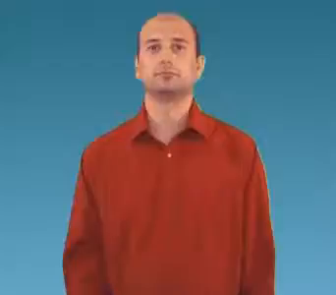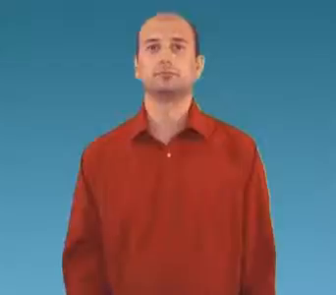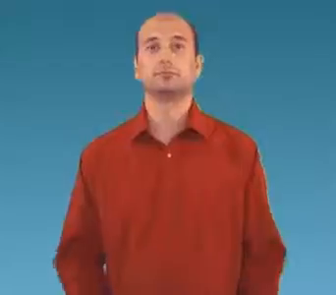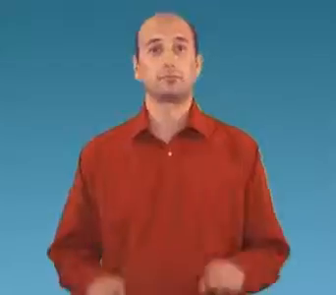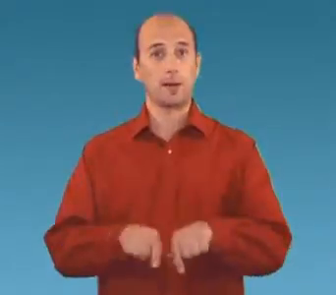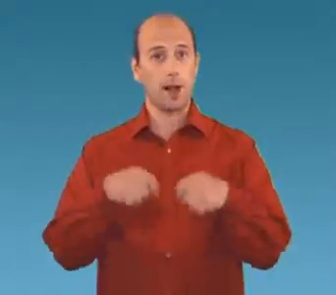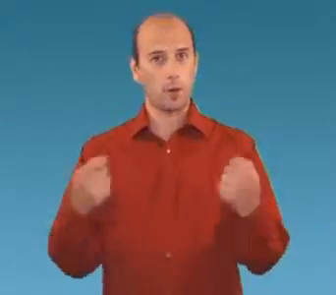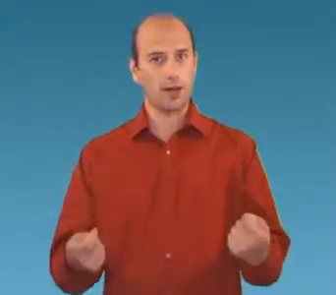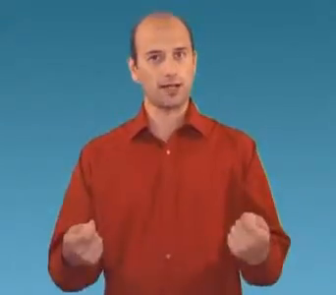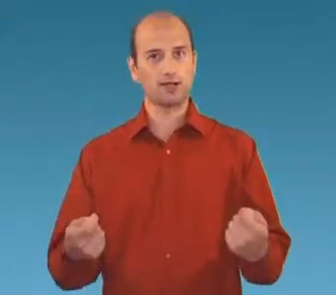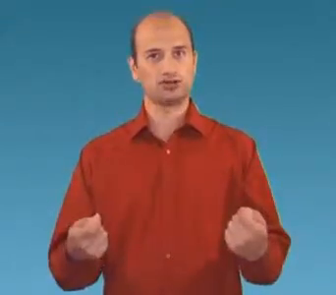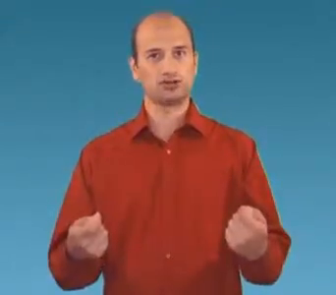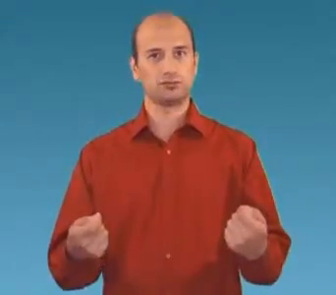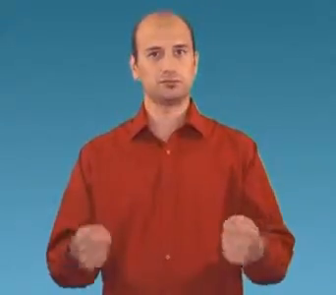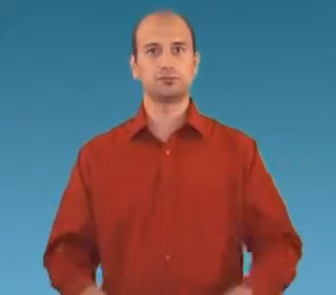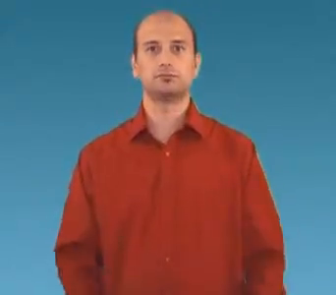Megoldás